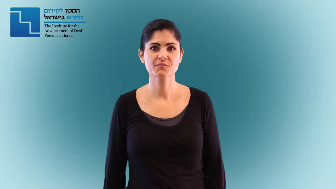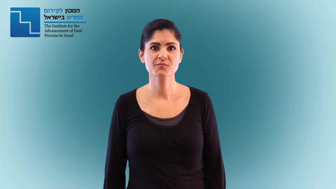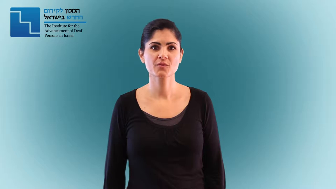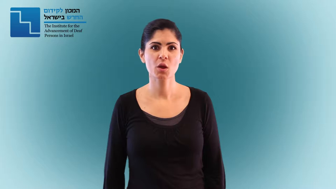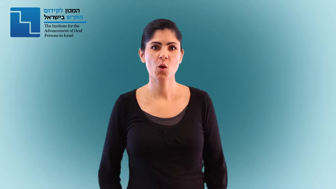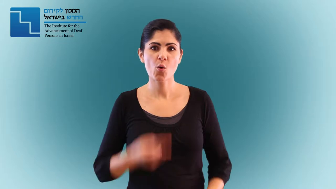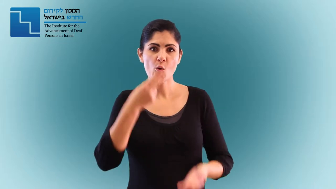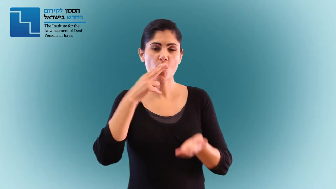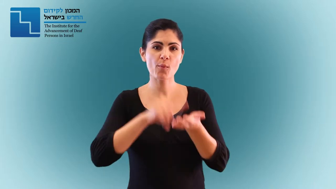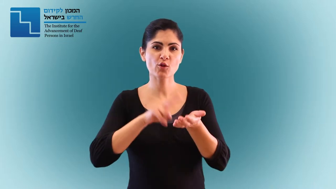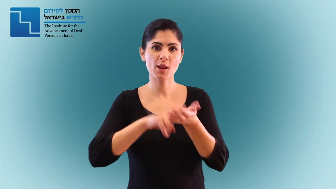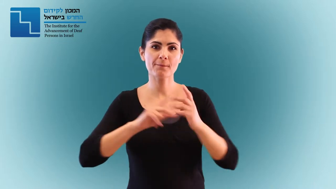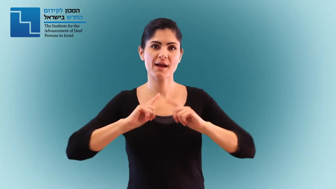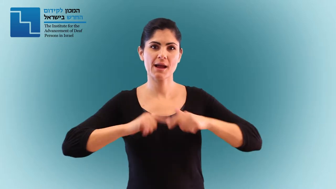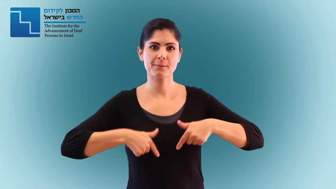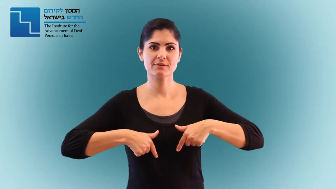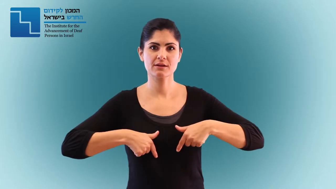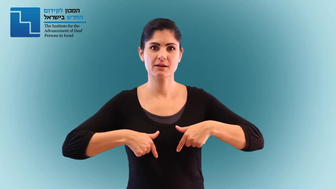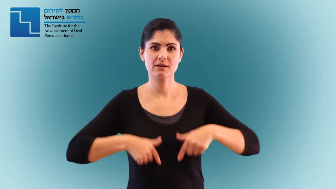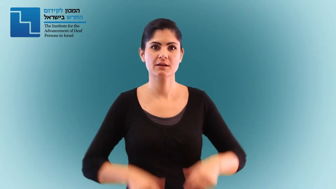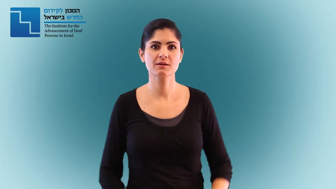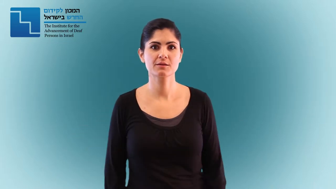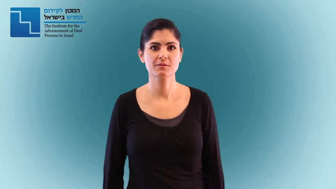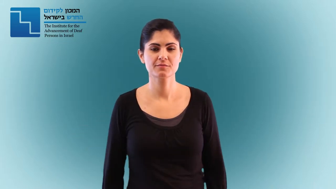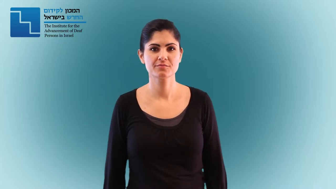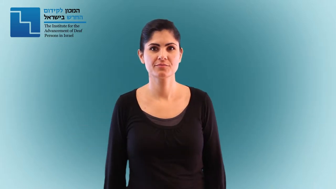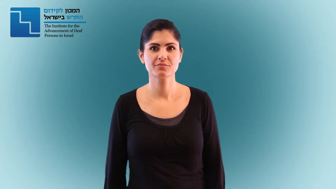קופת חולים מכבי